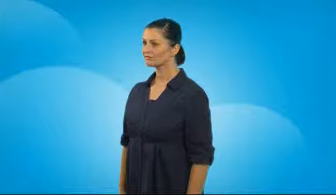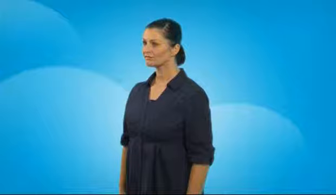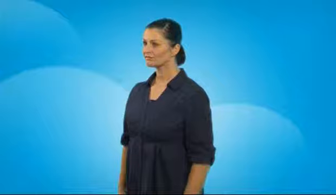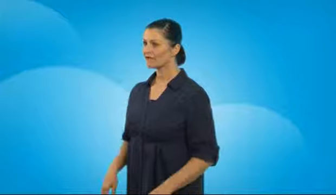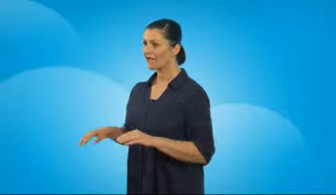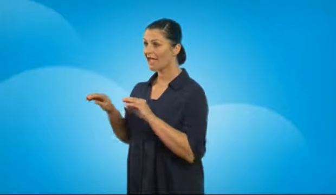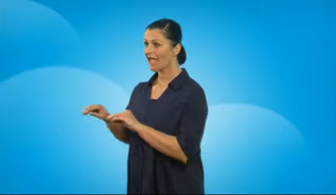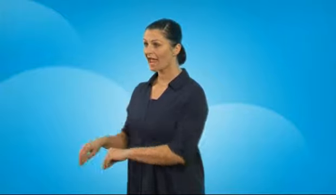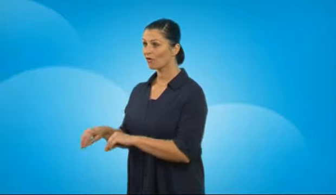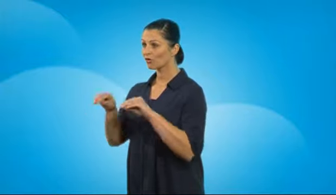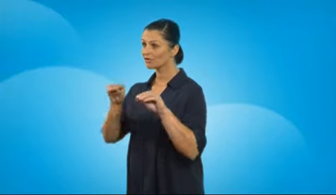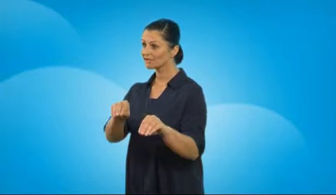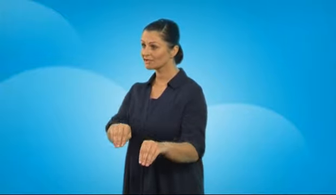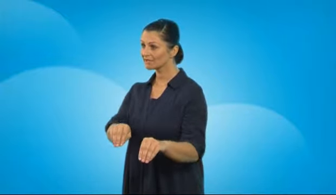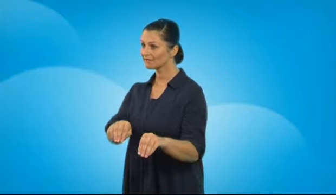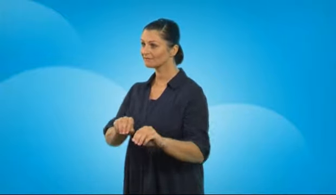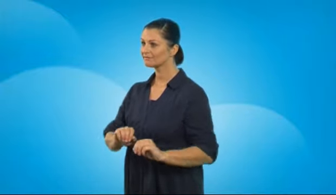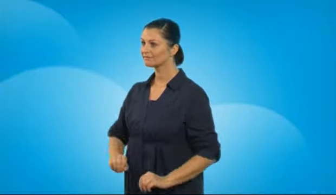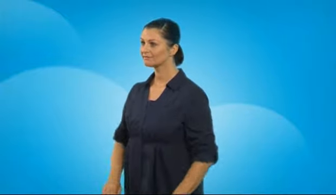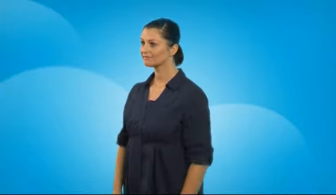Elköltözik